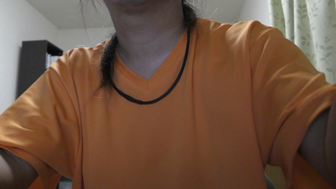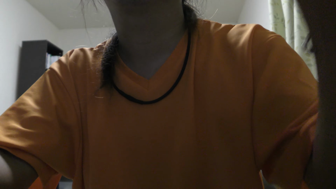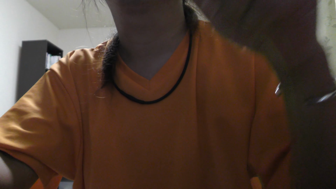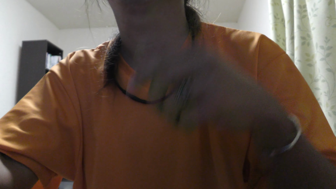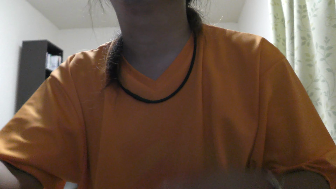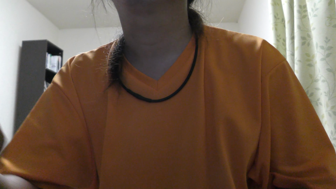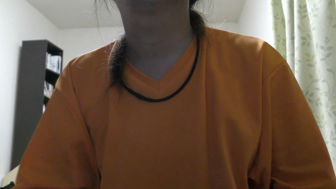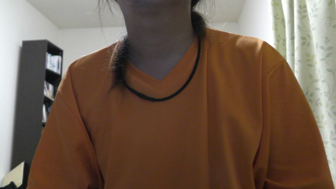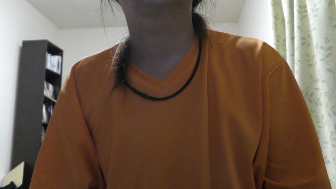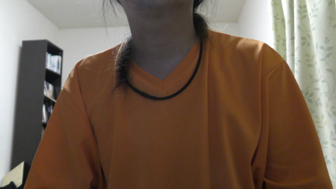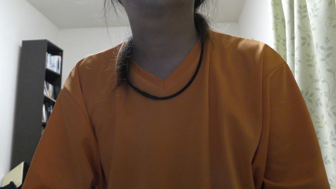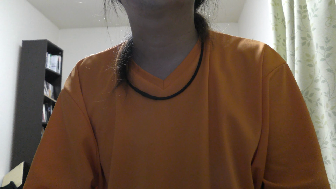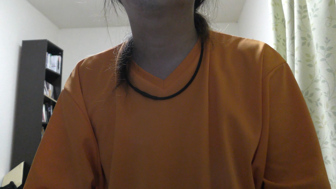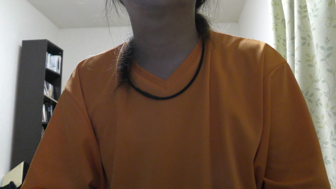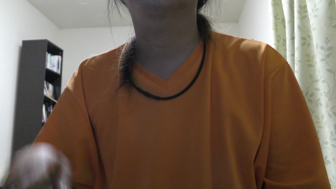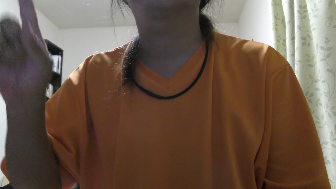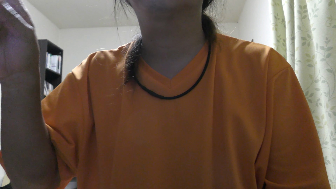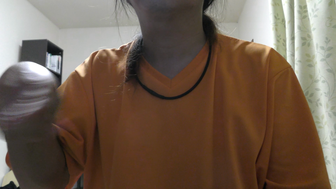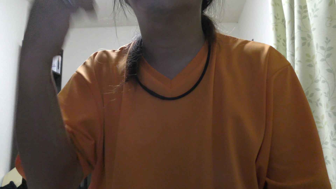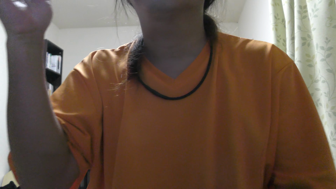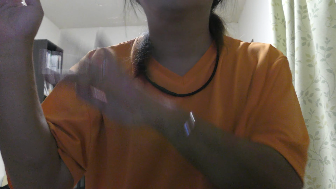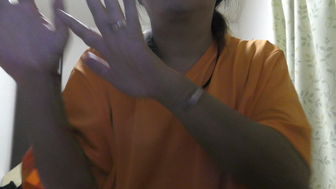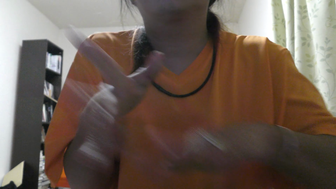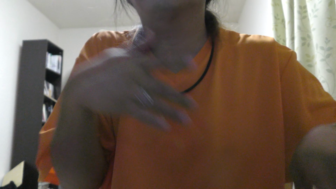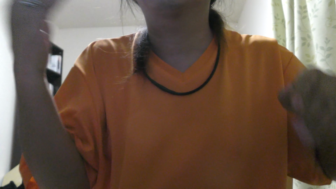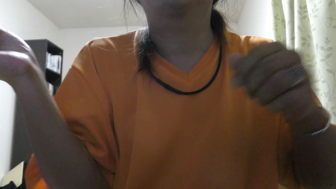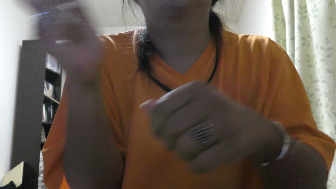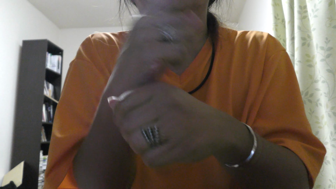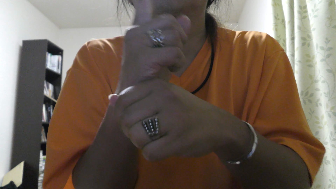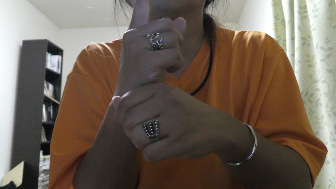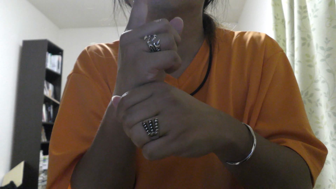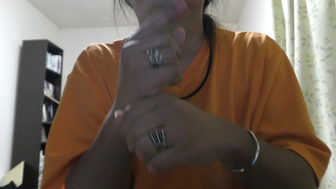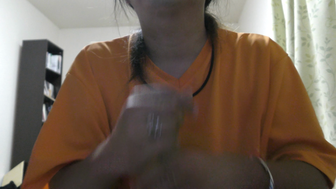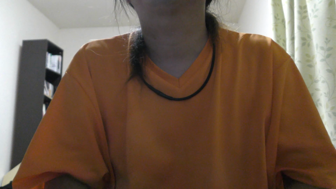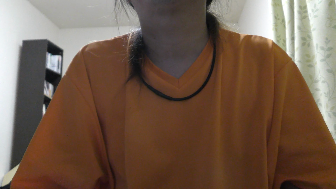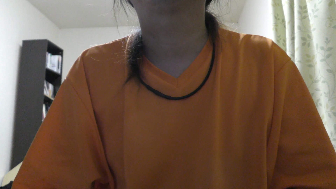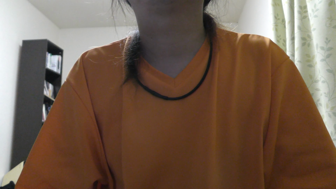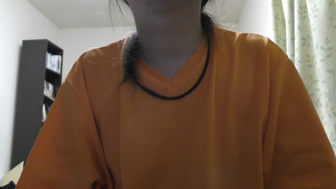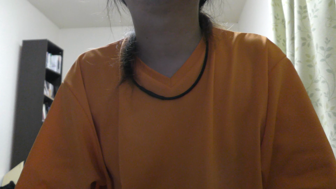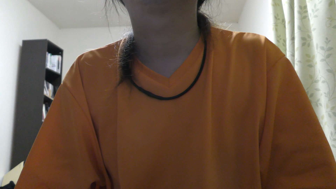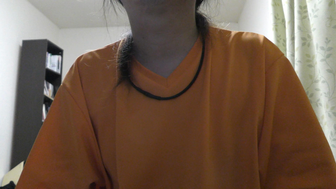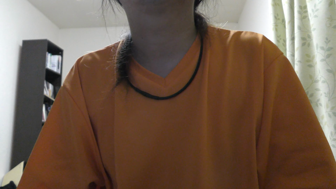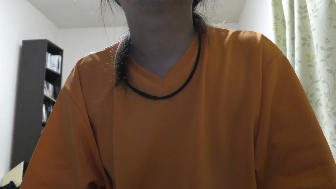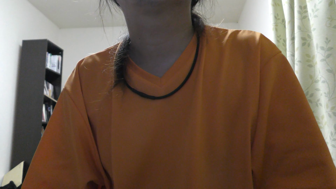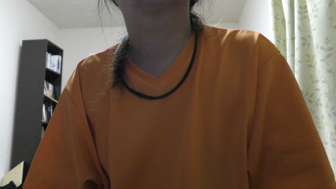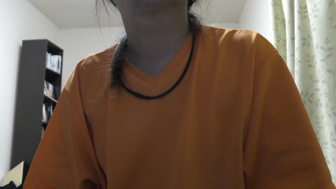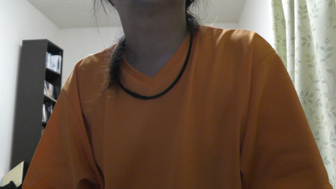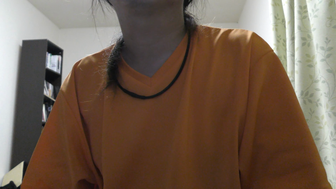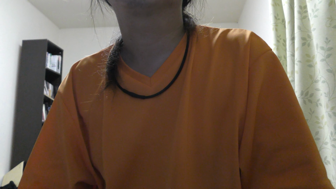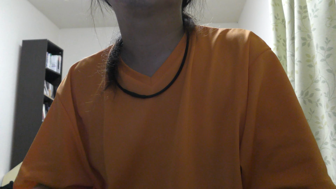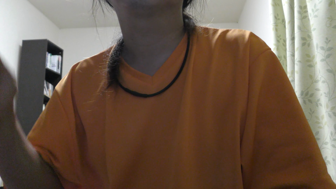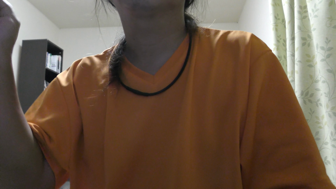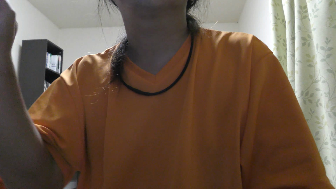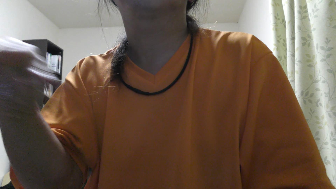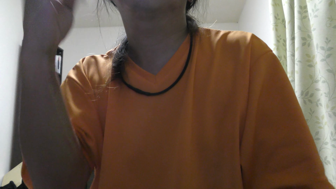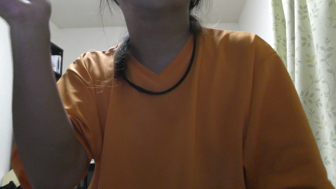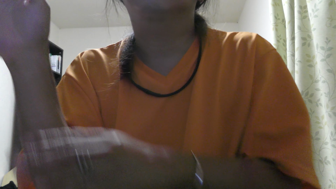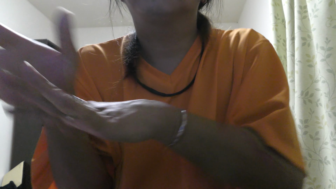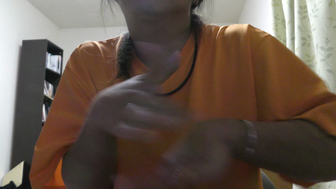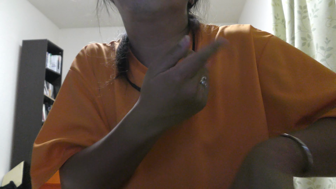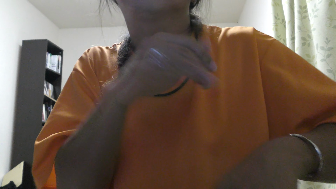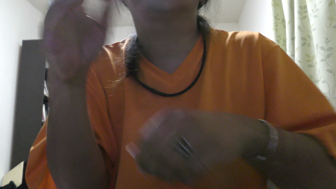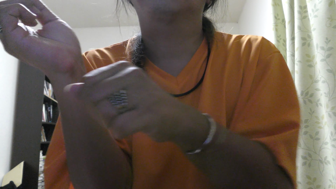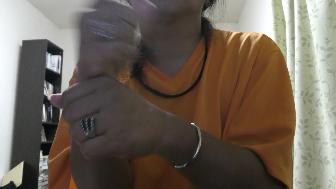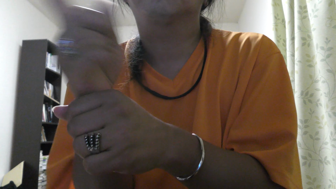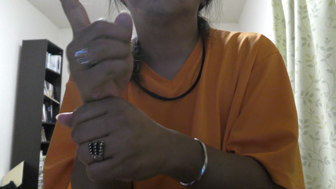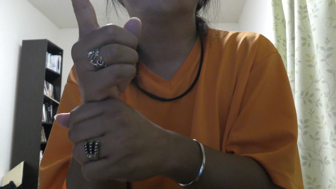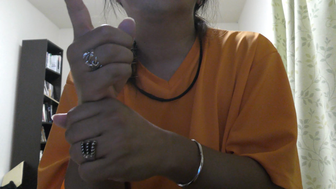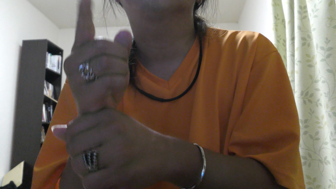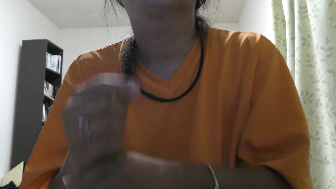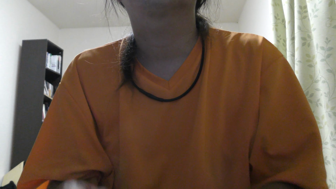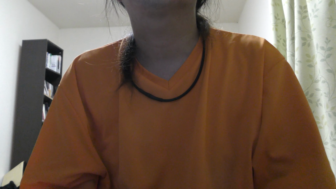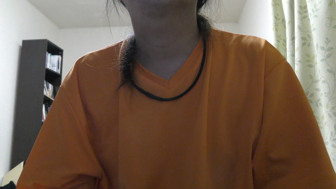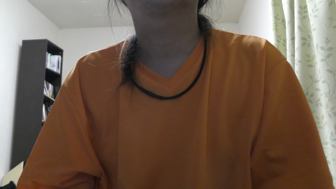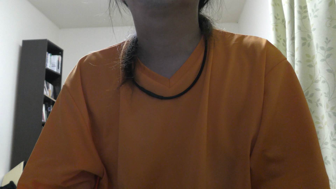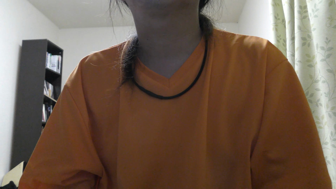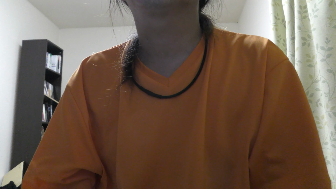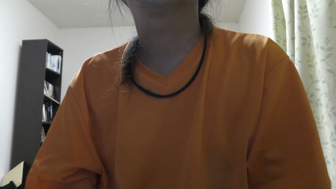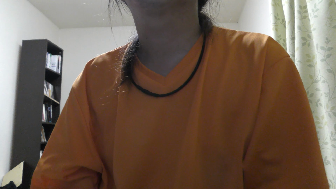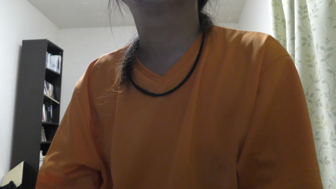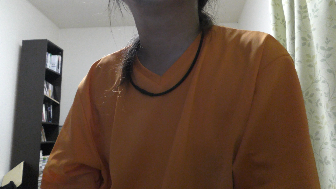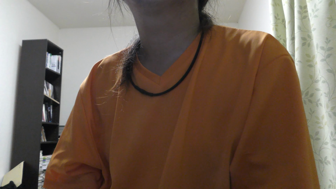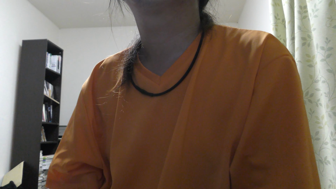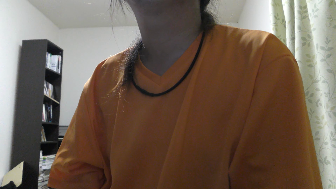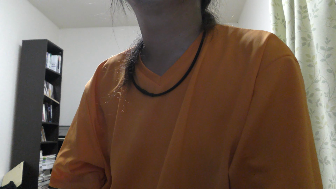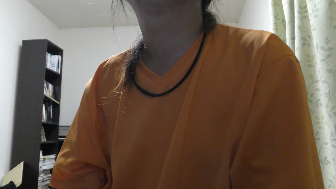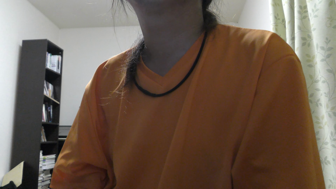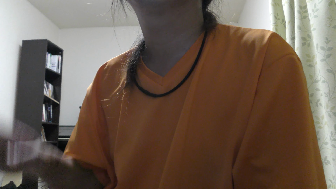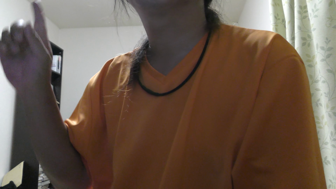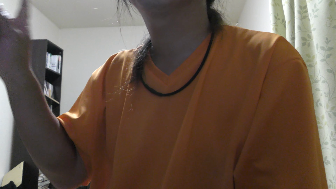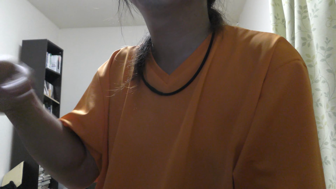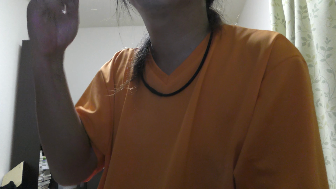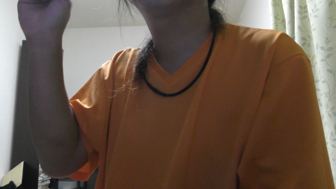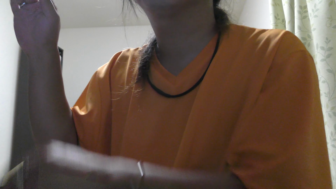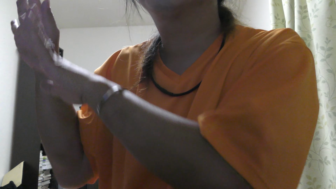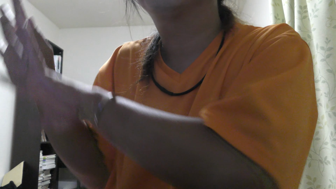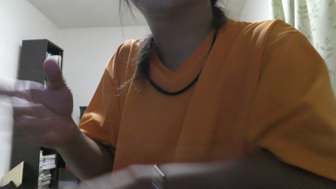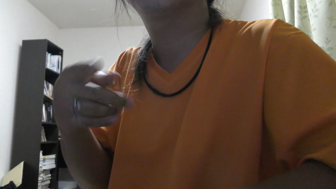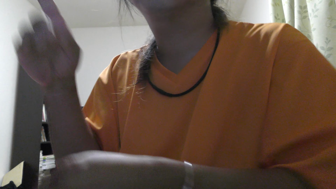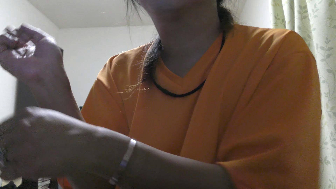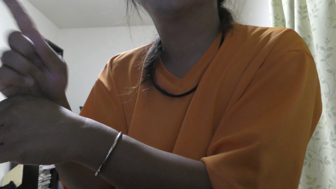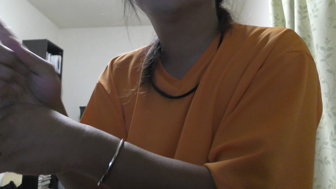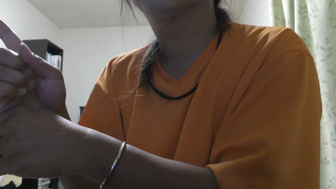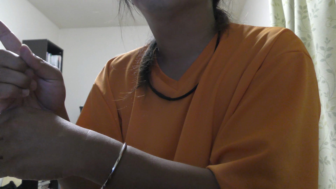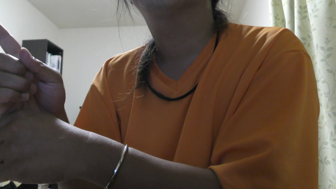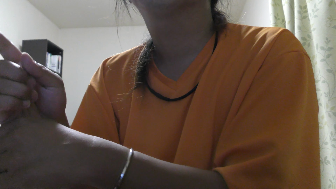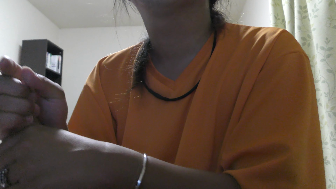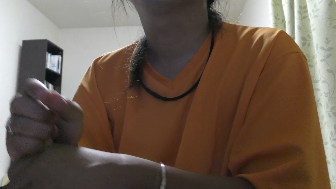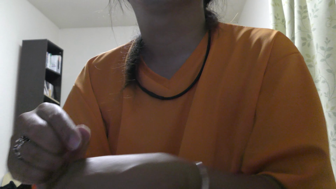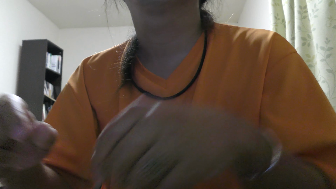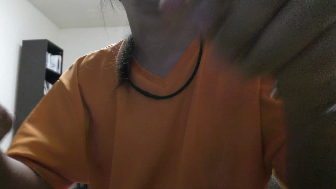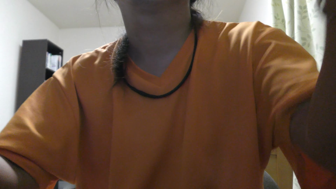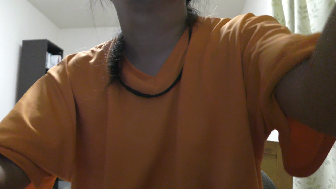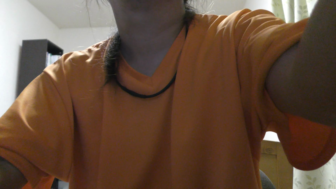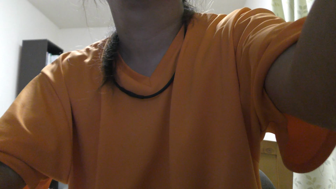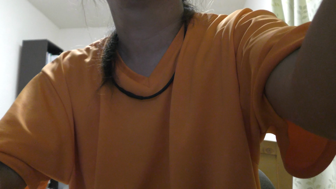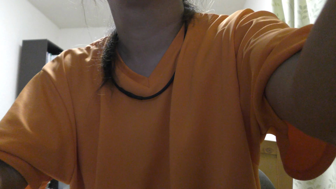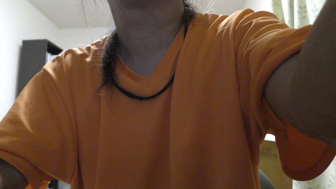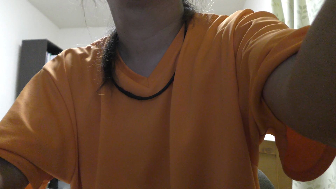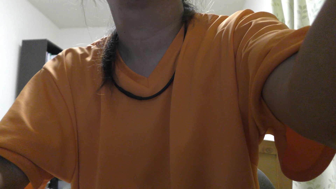瞬間風速